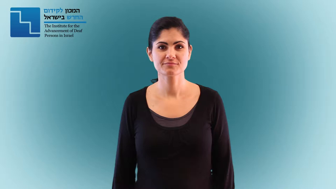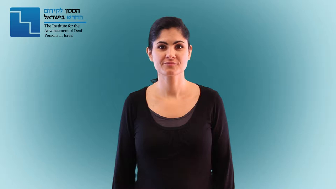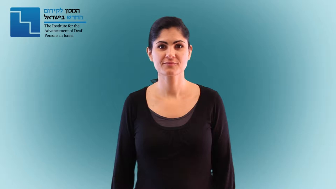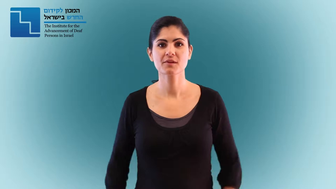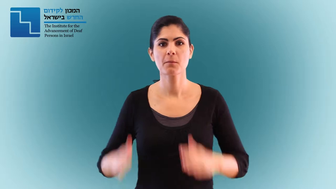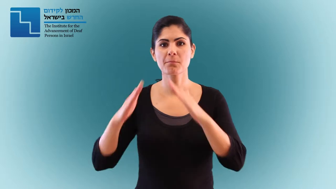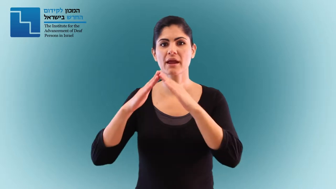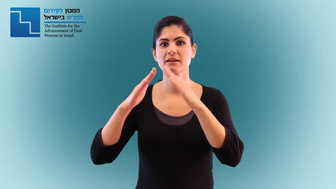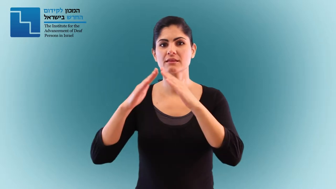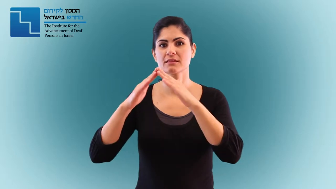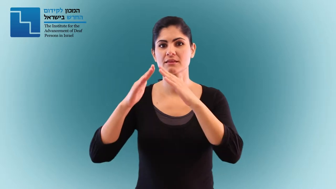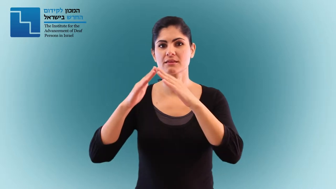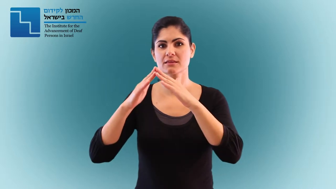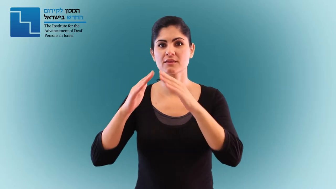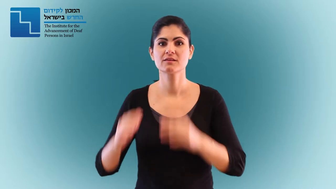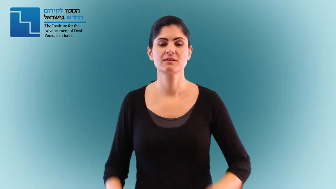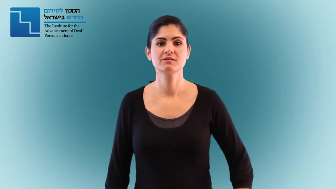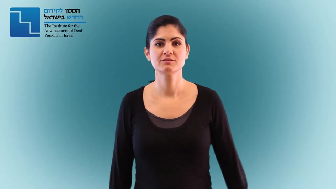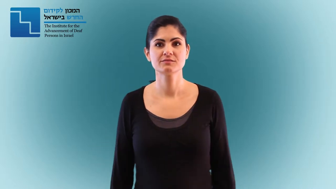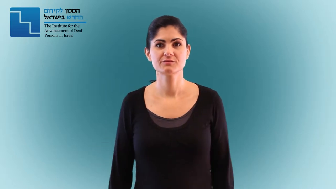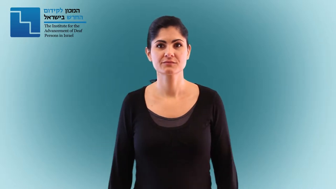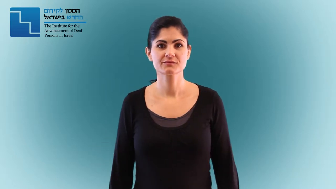בית